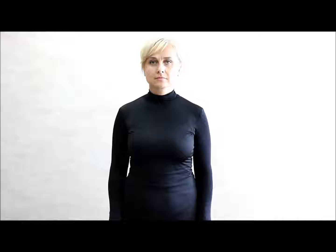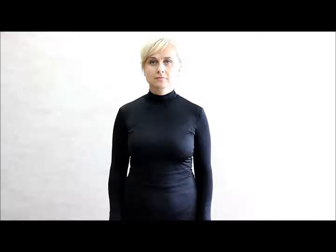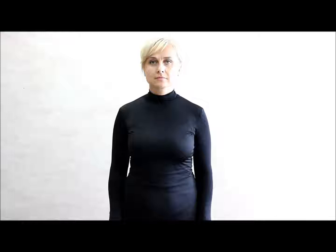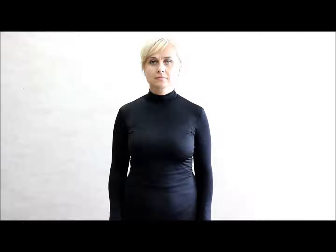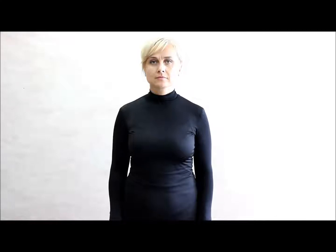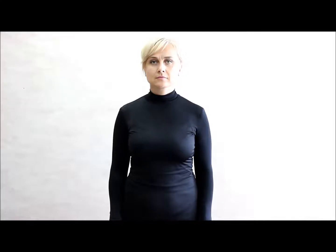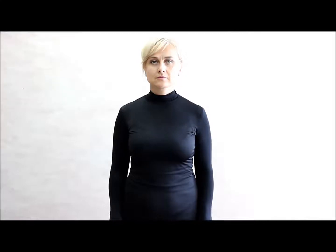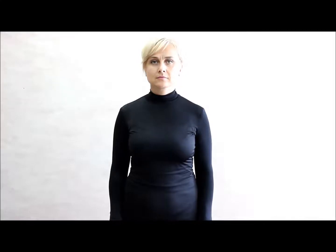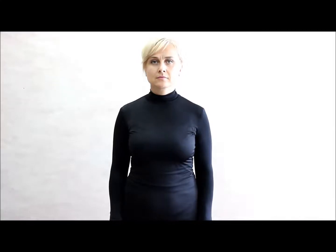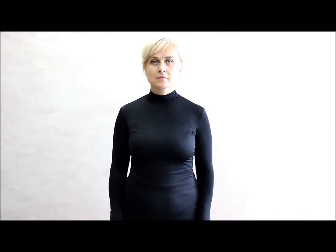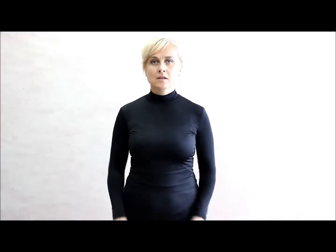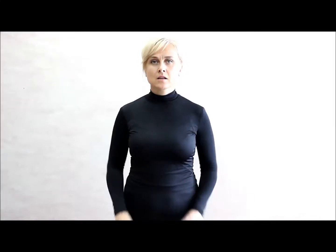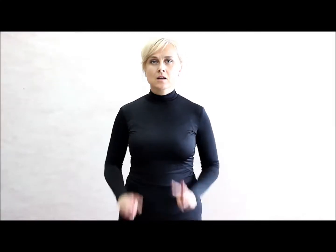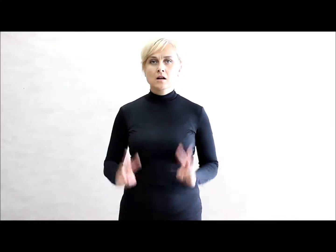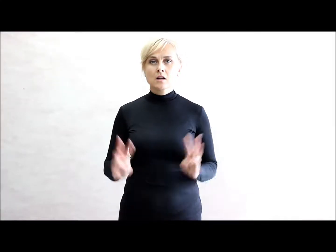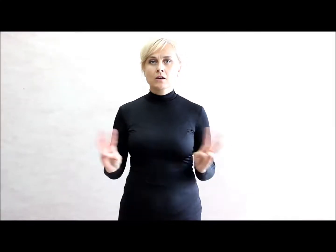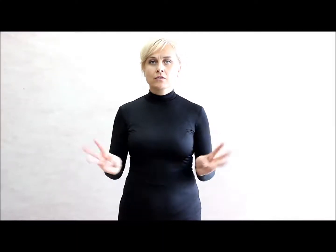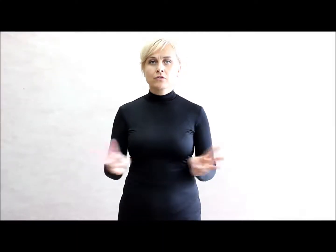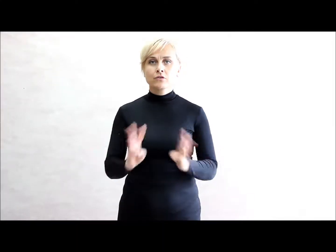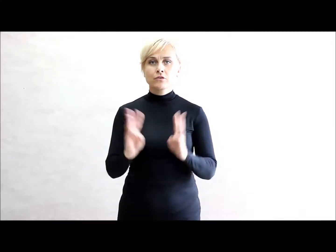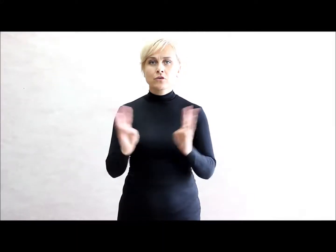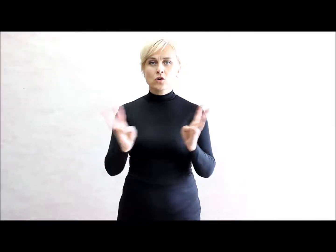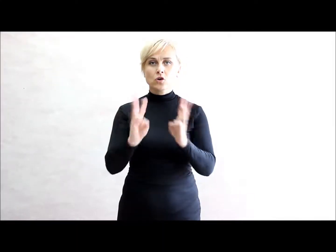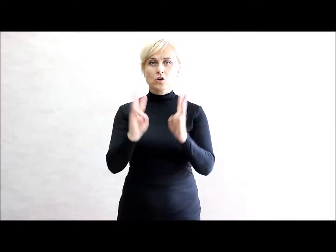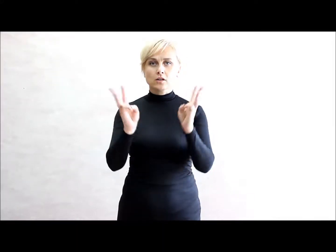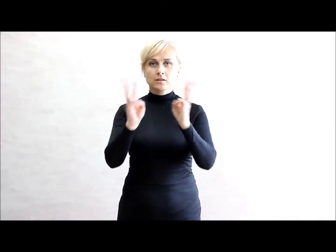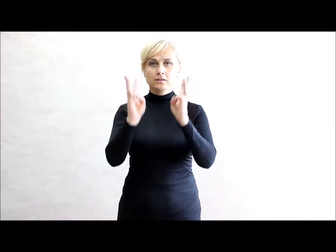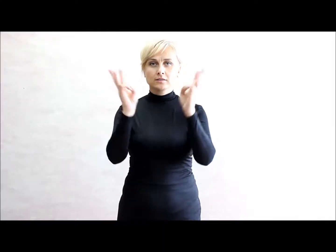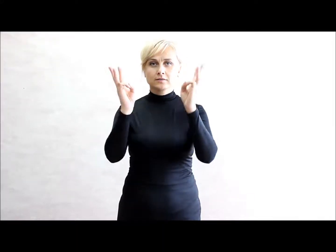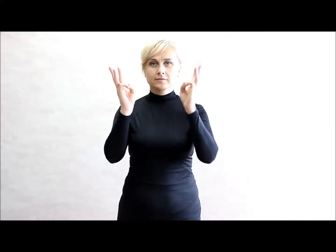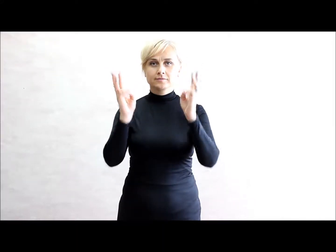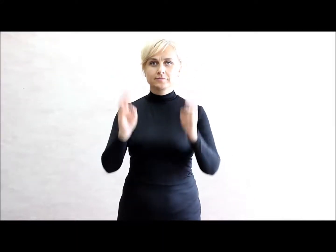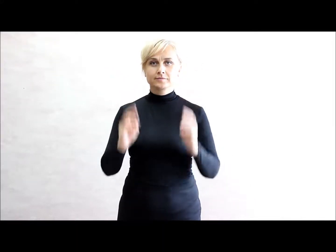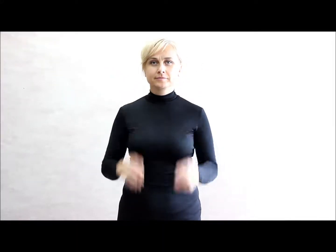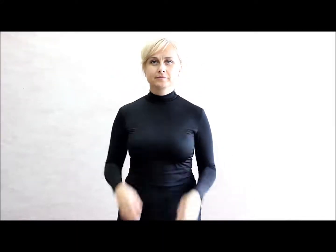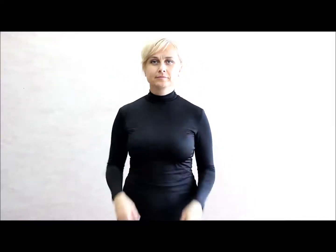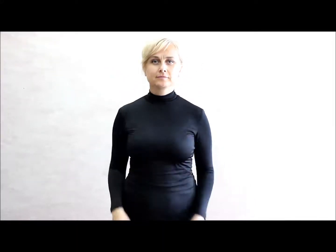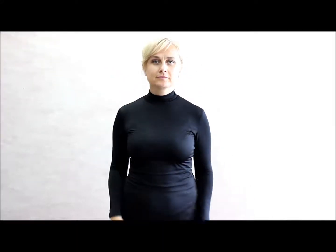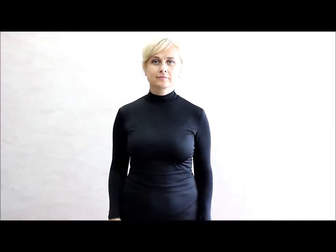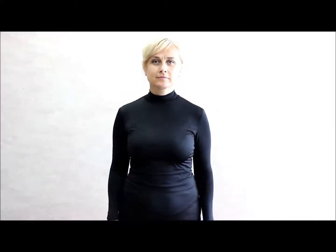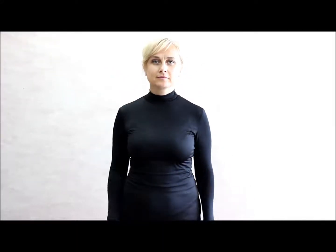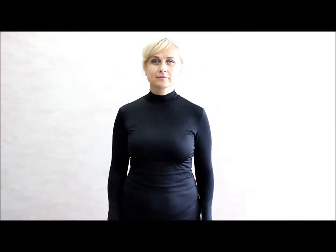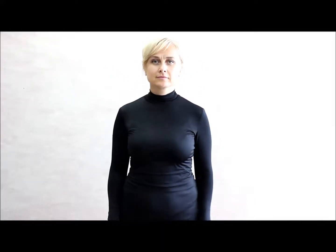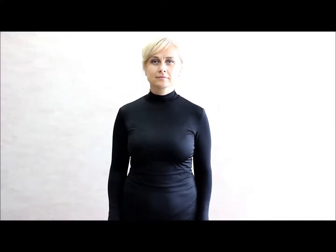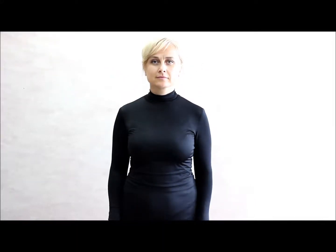Foc